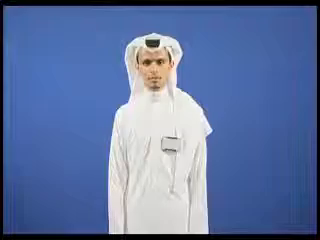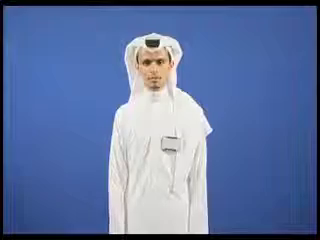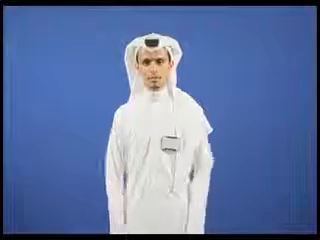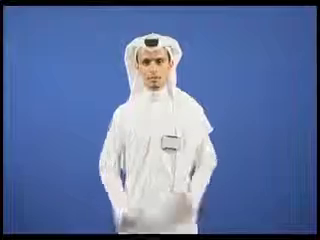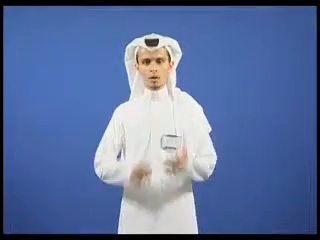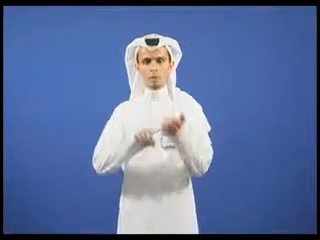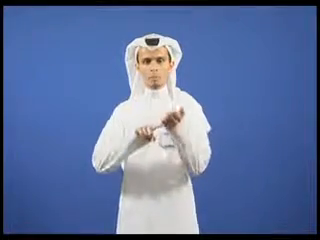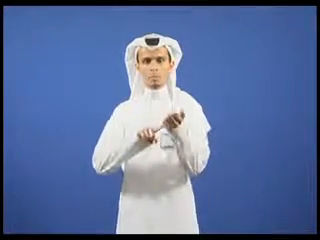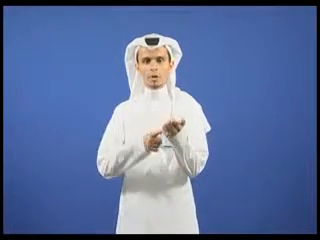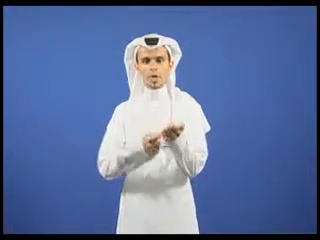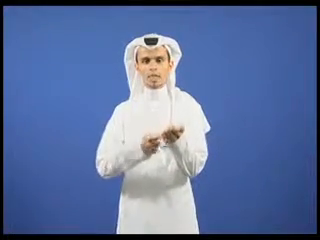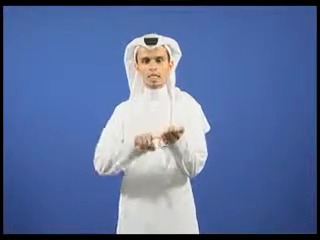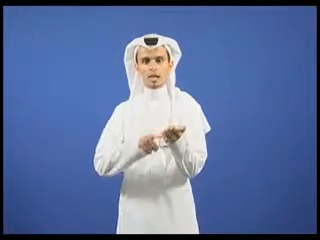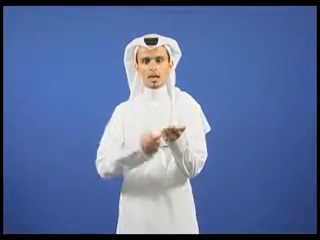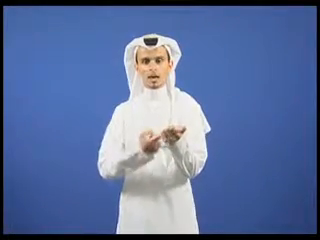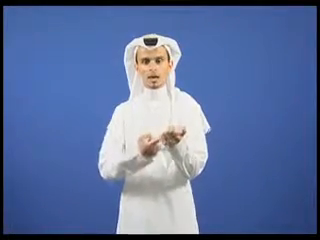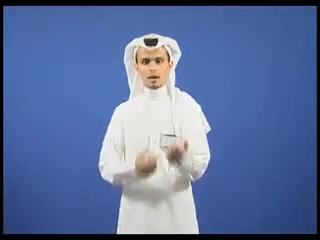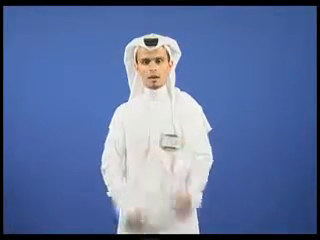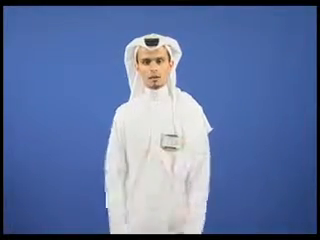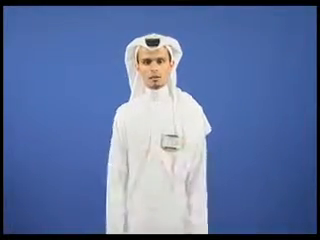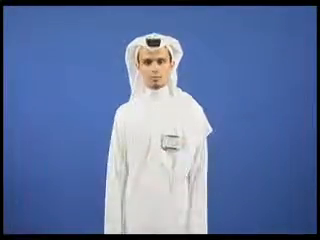مبراة